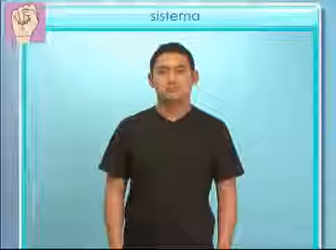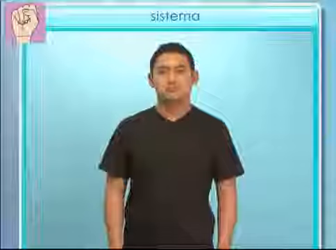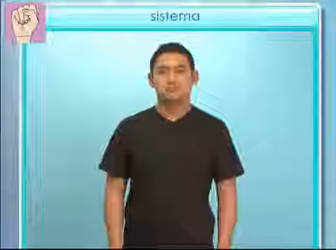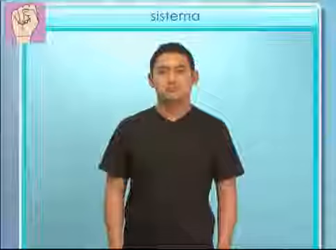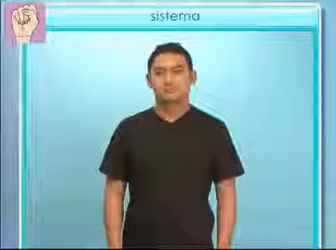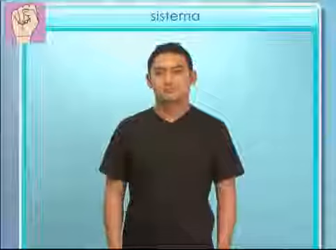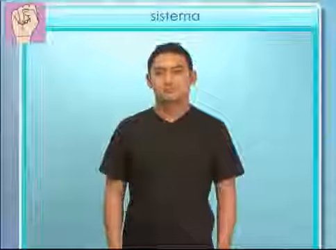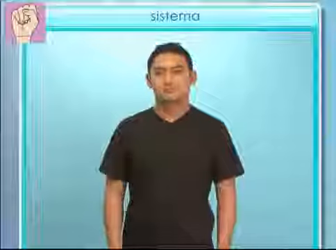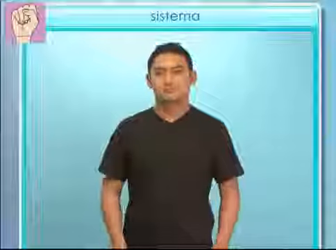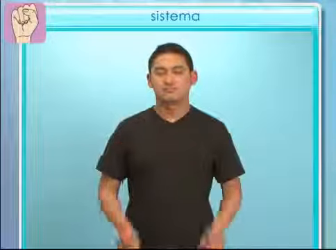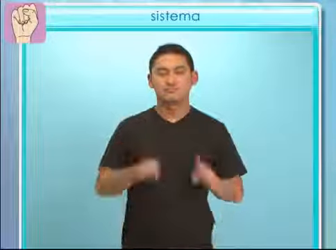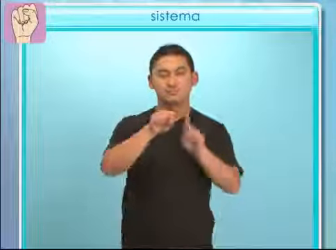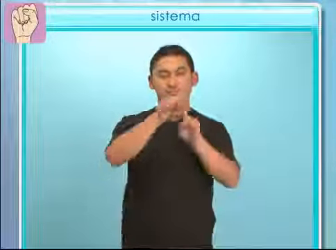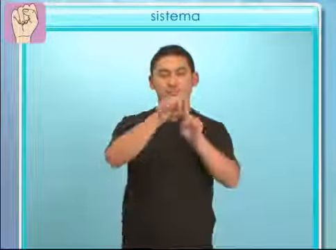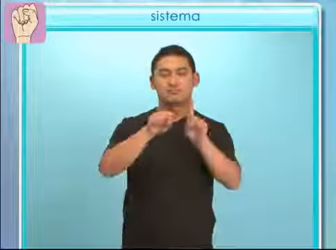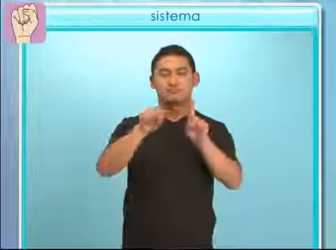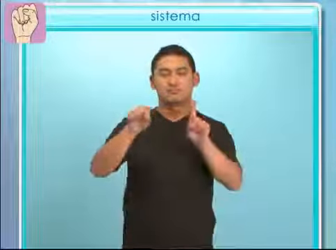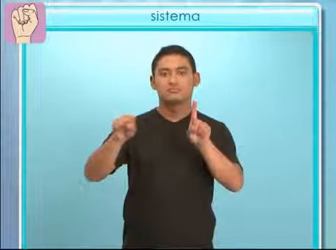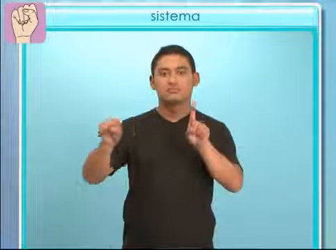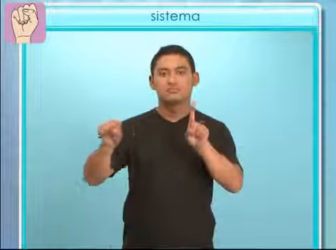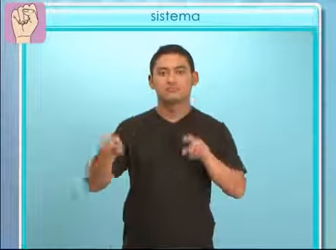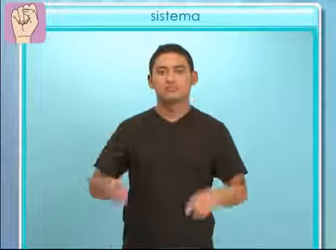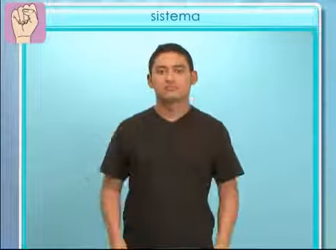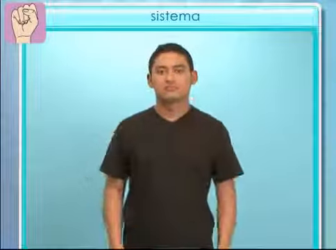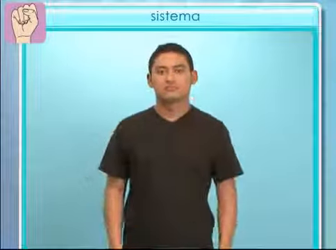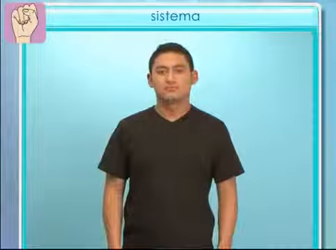SISTEMA